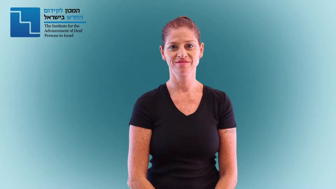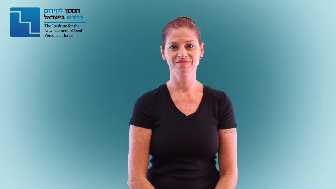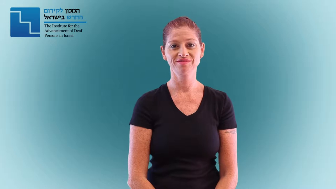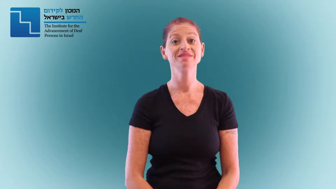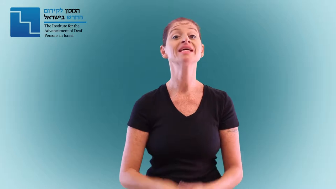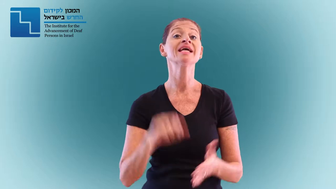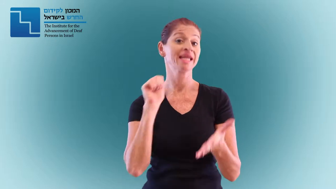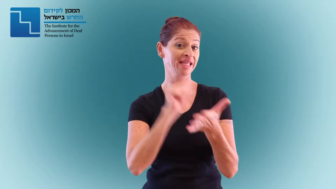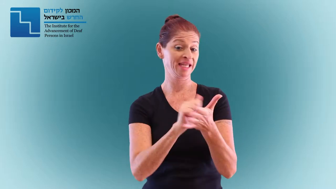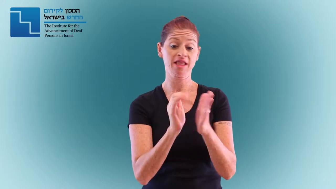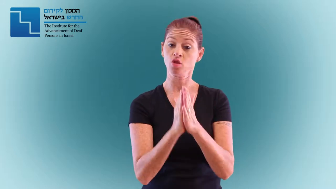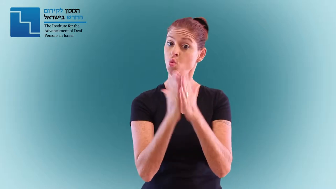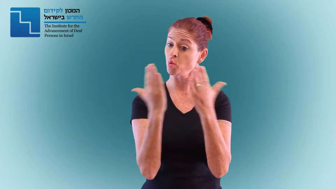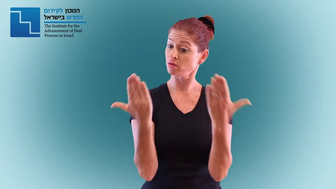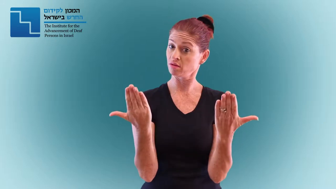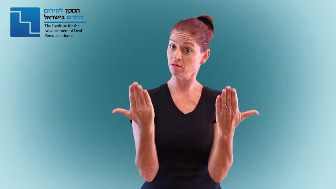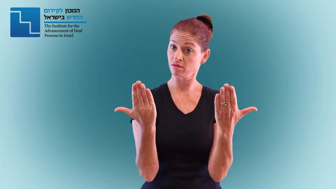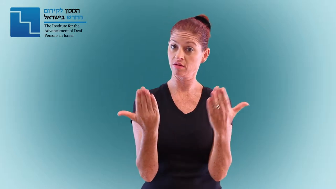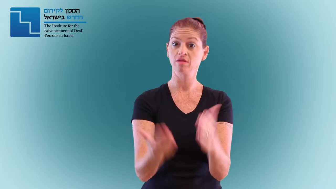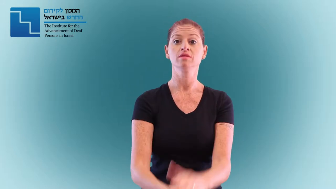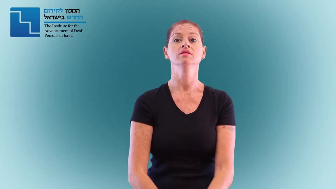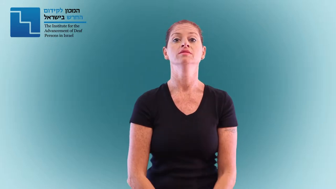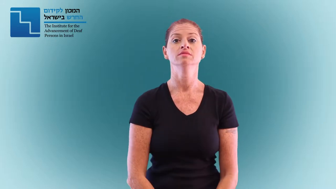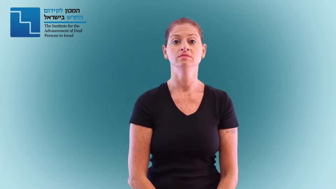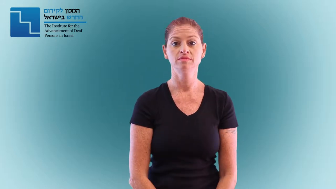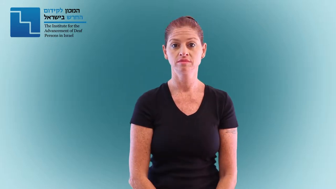עיתון